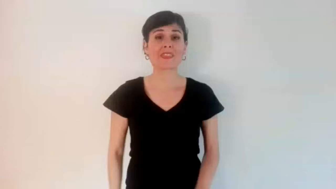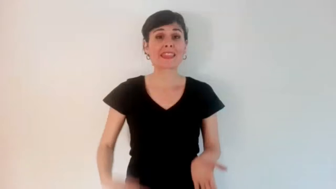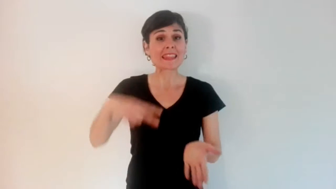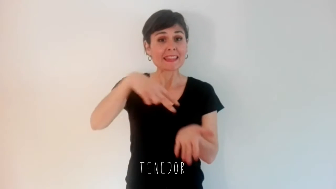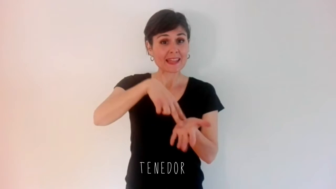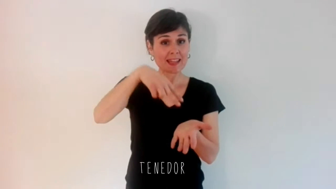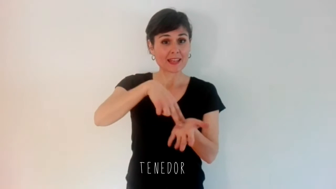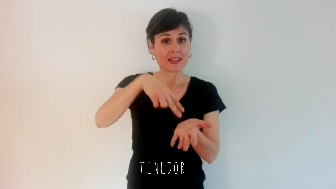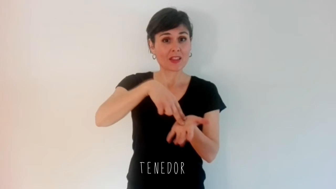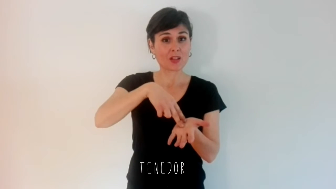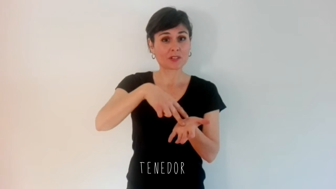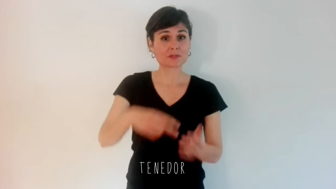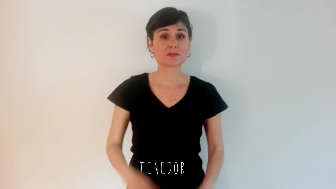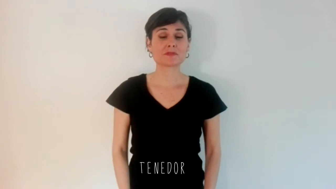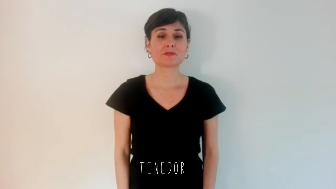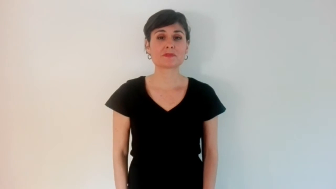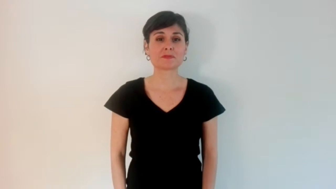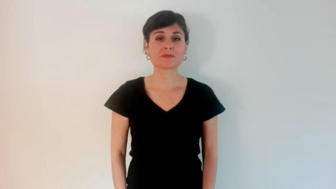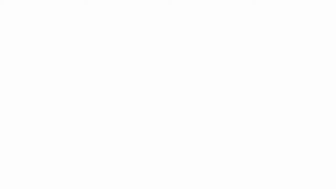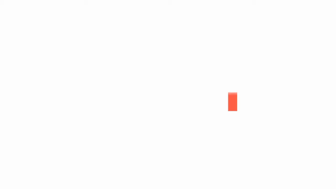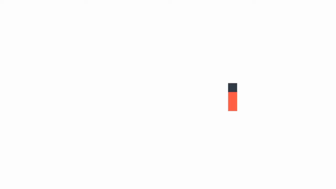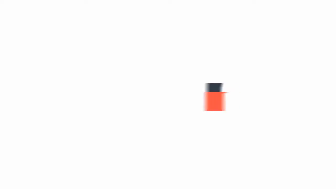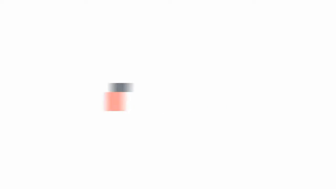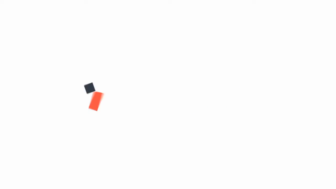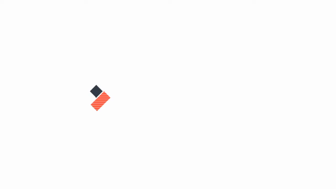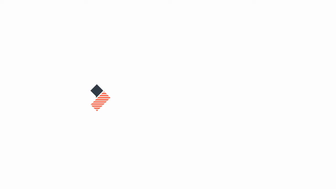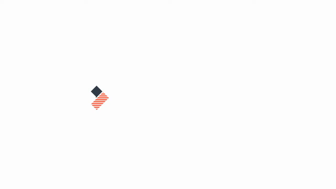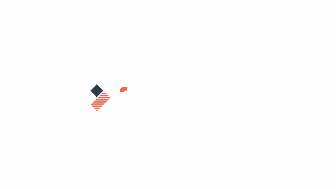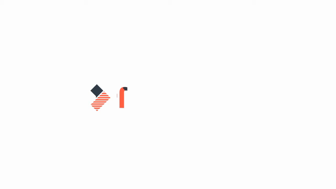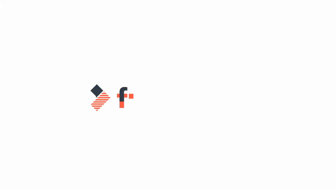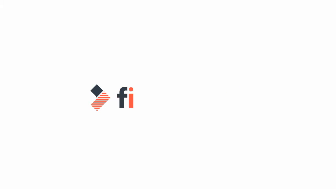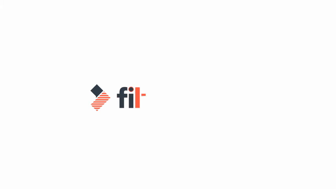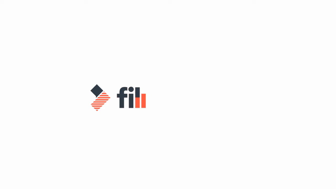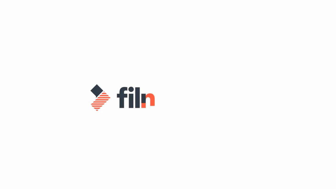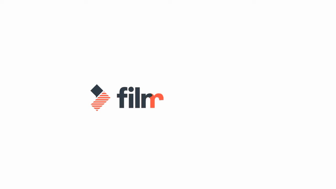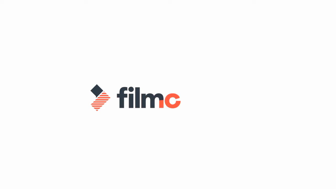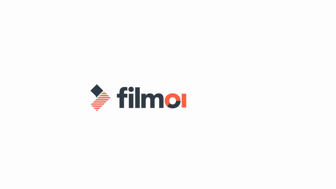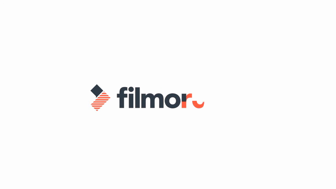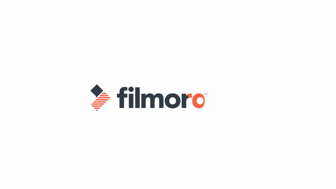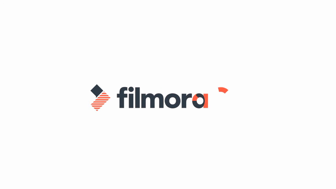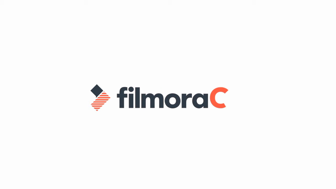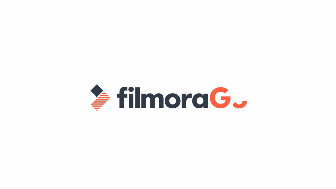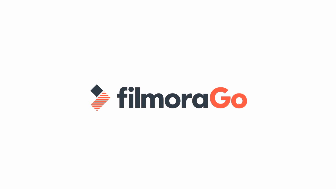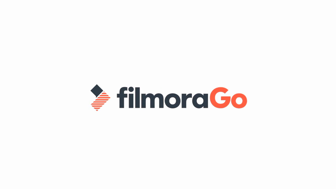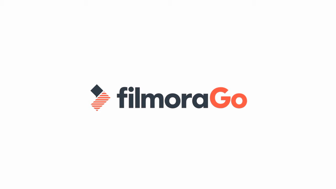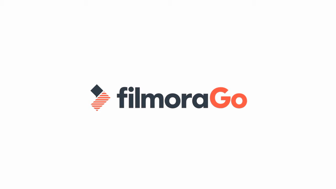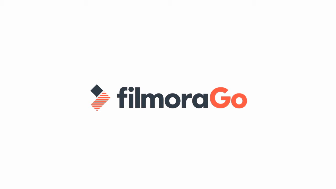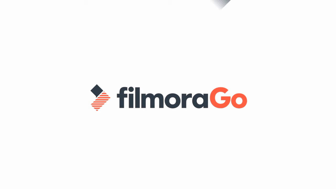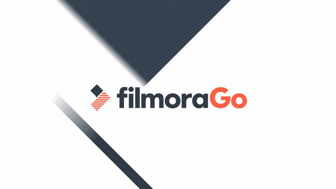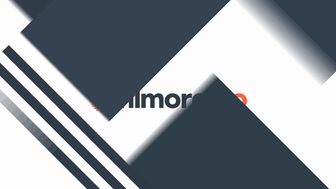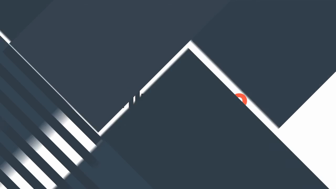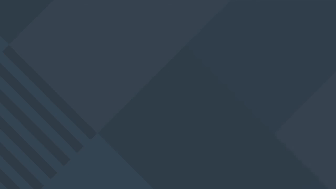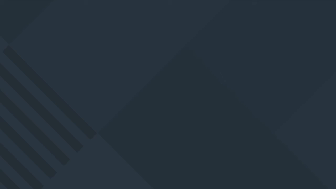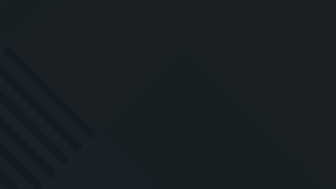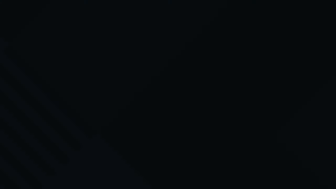tenedor